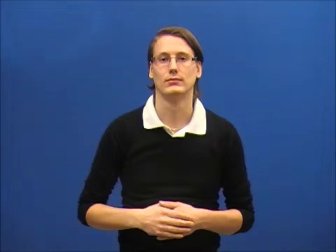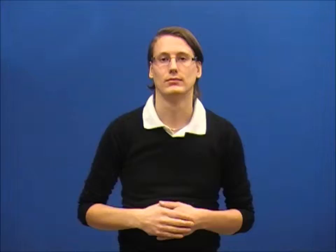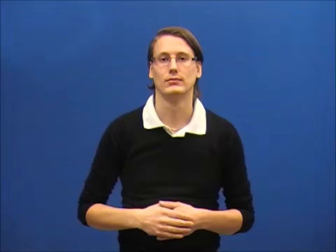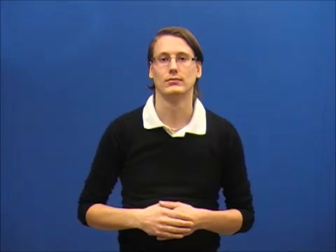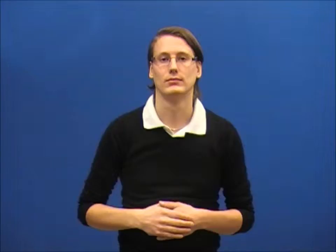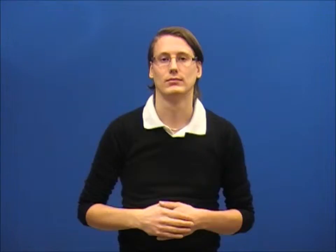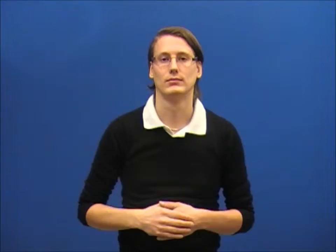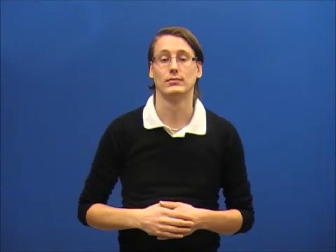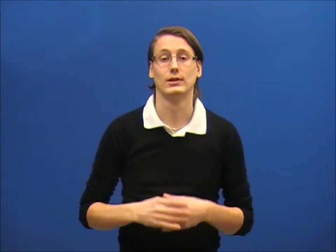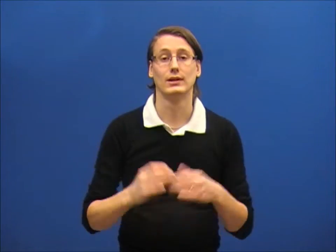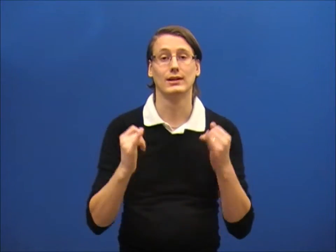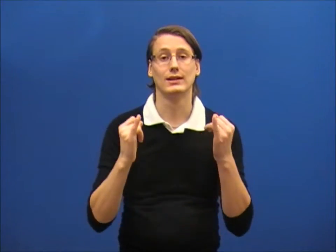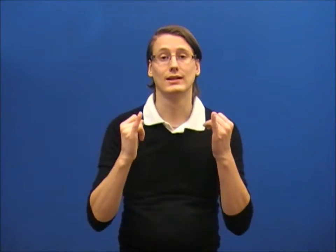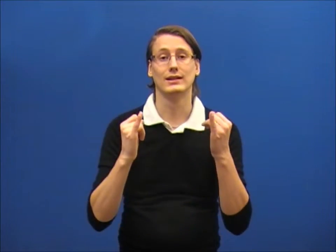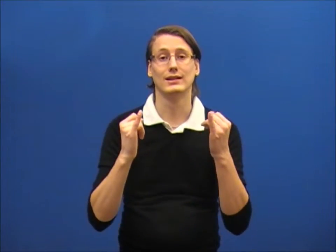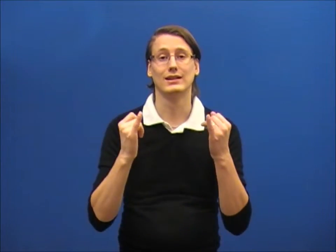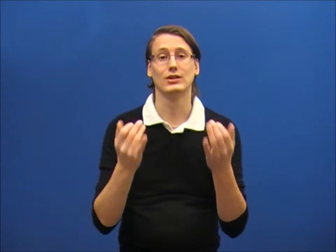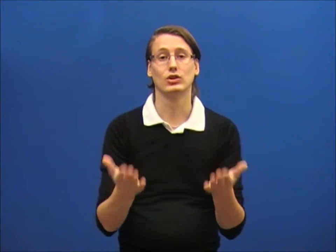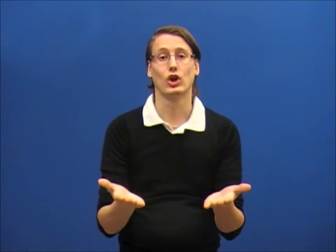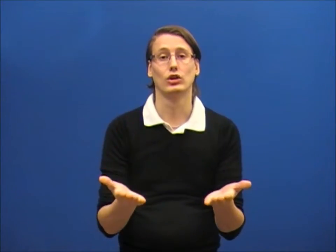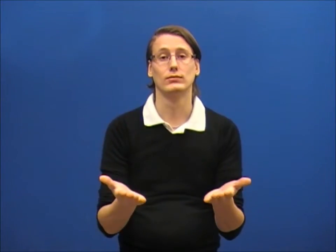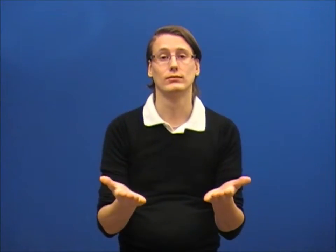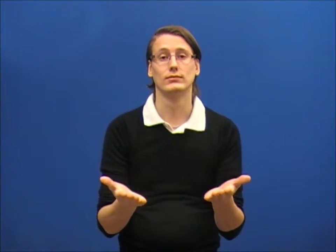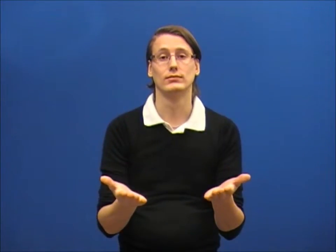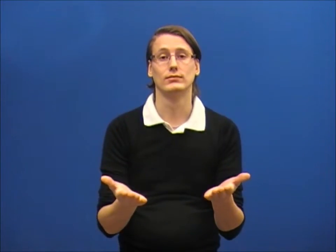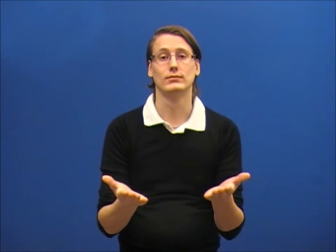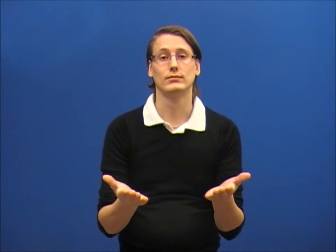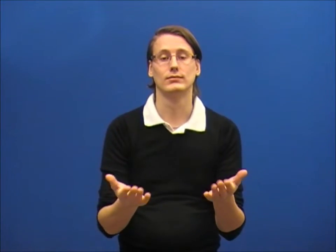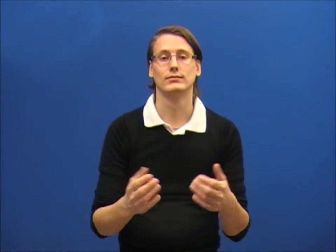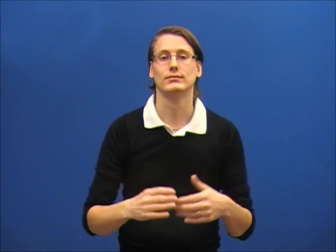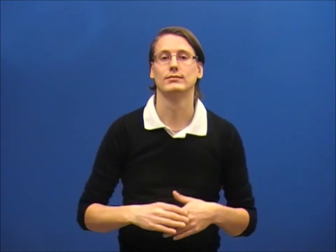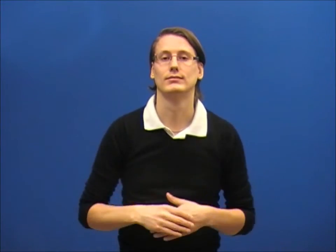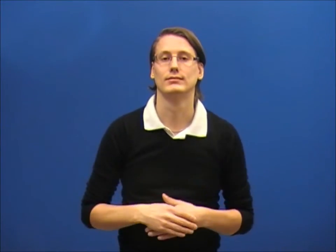IDAG